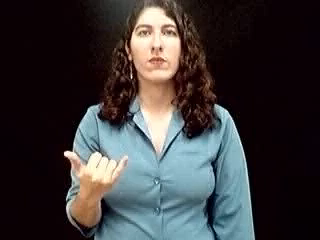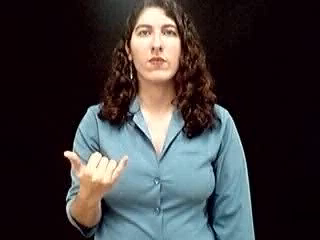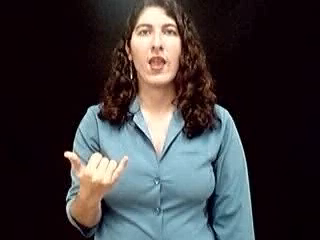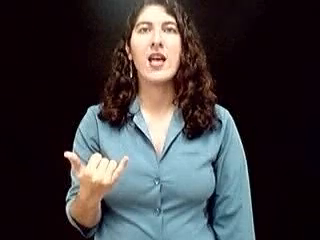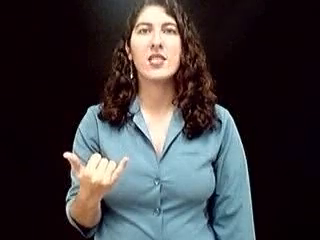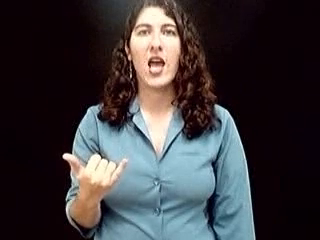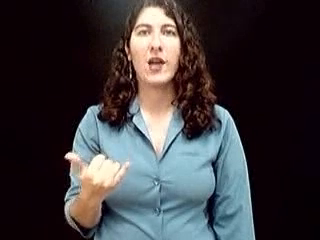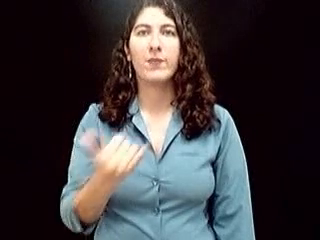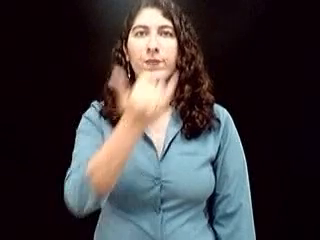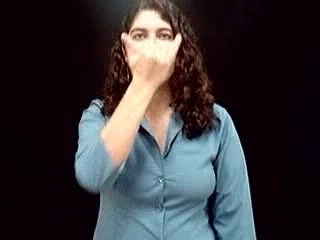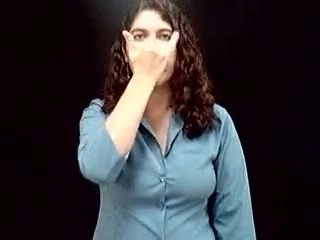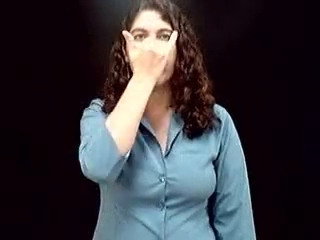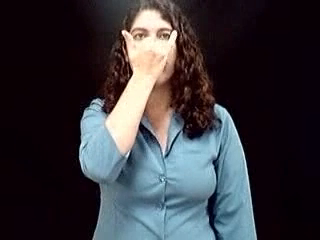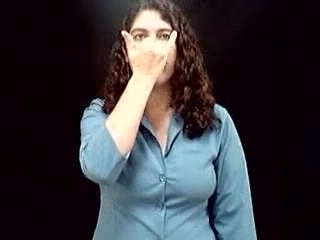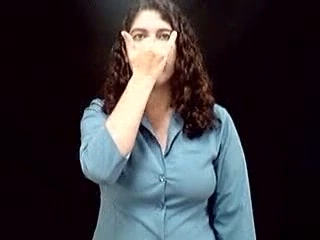azar